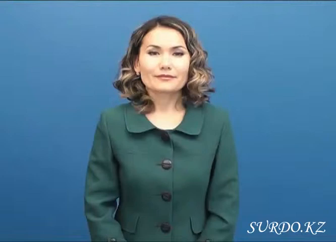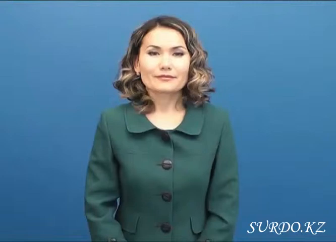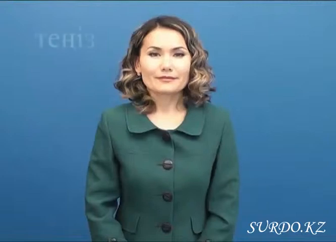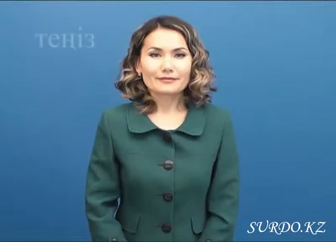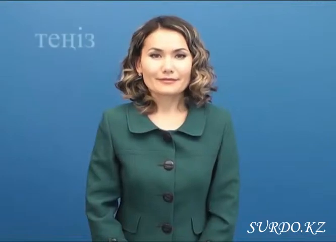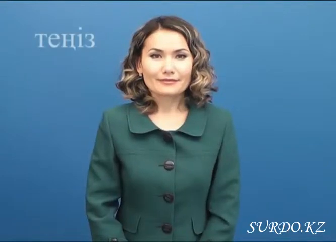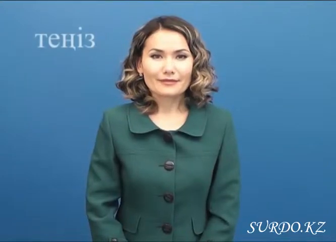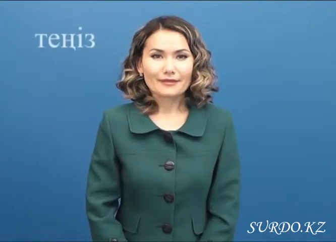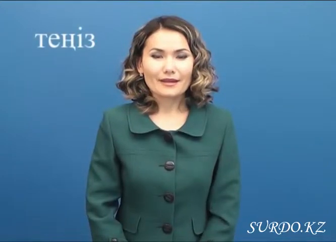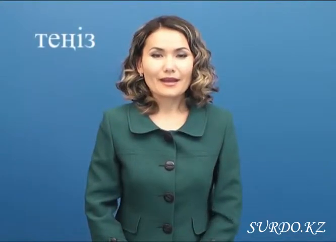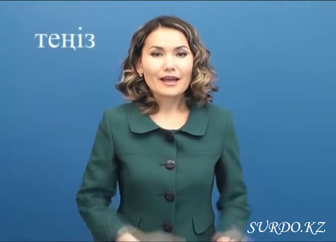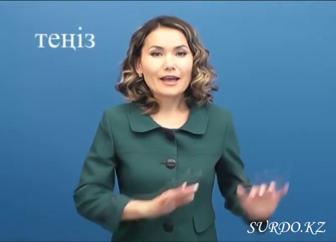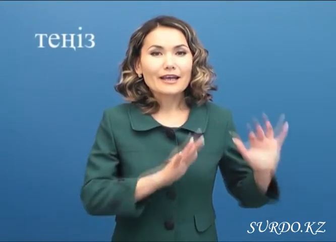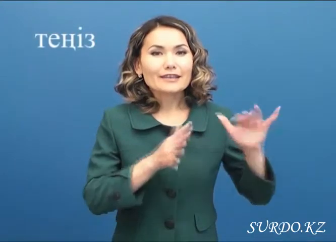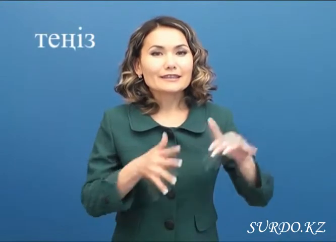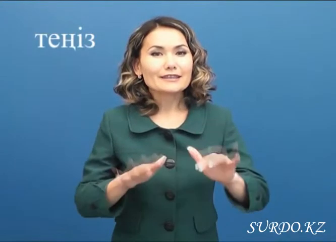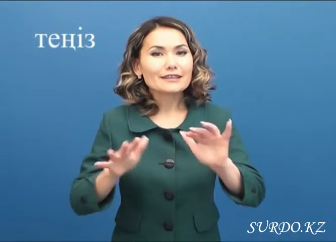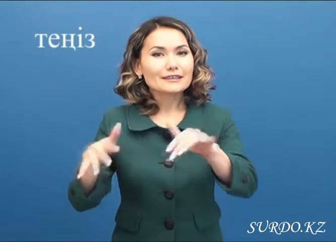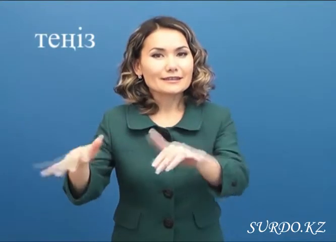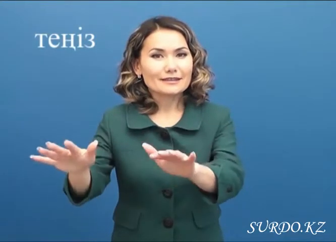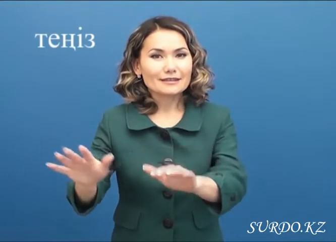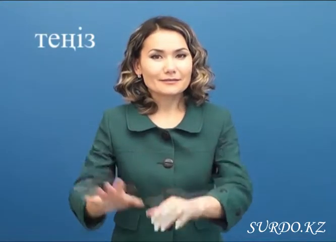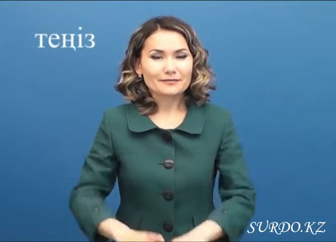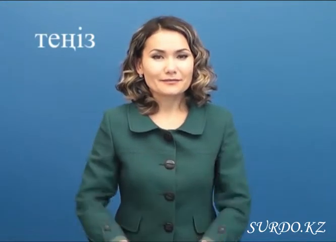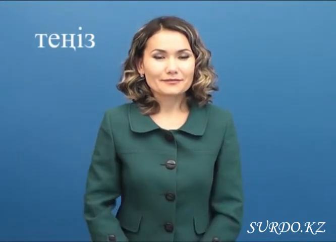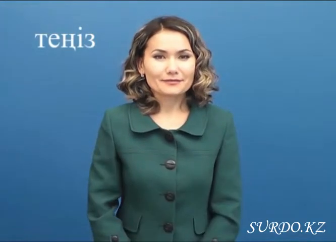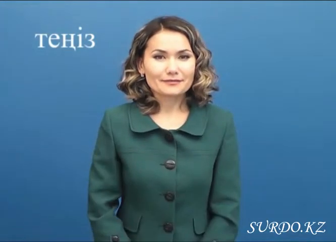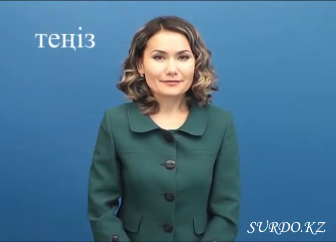Теңіз